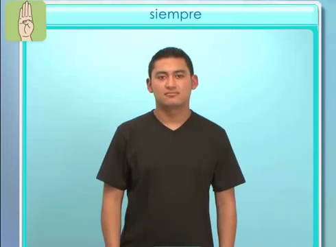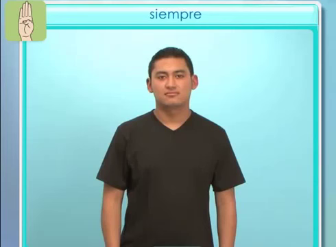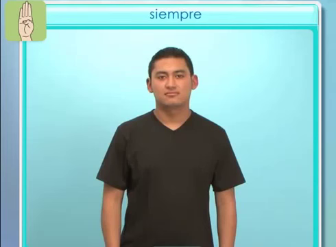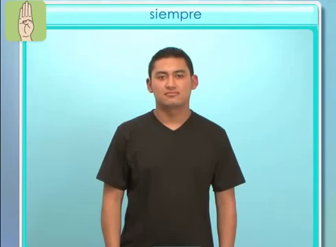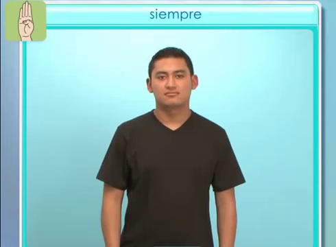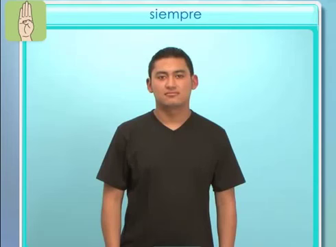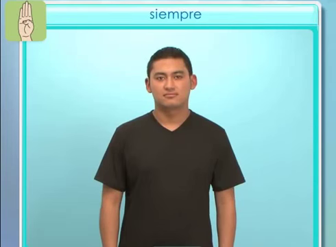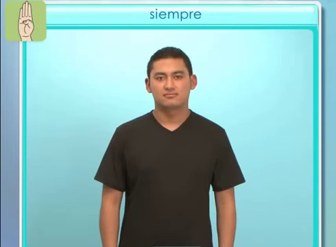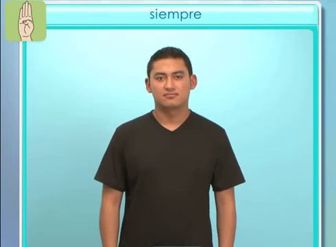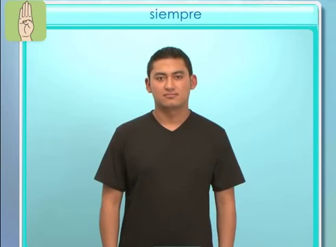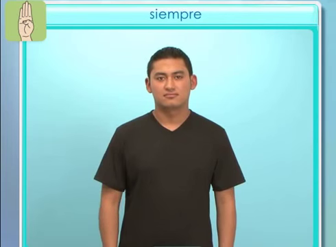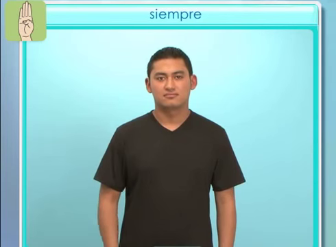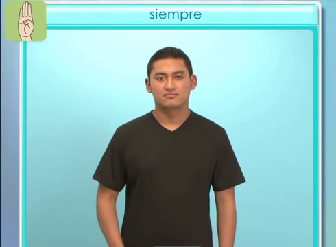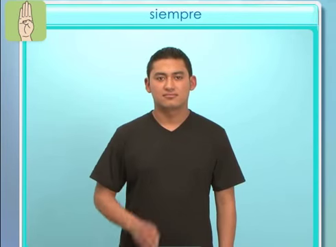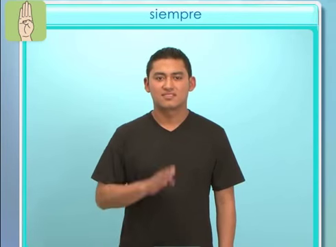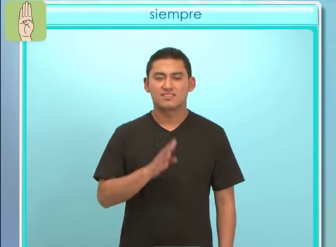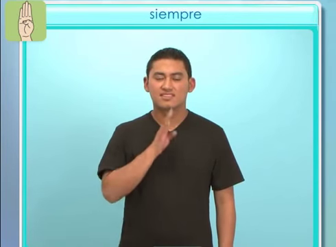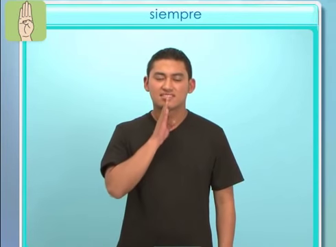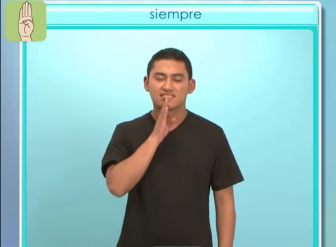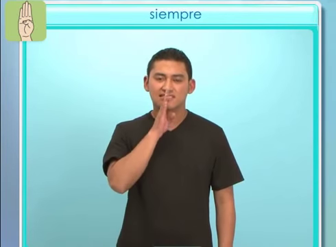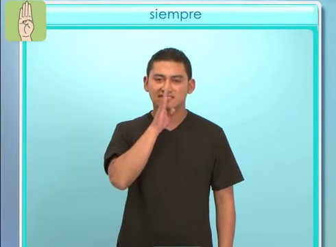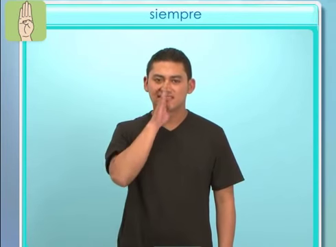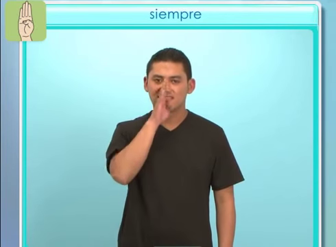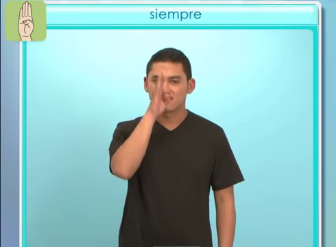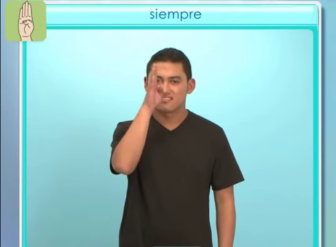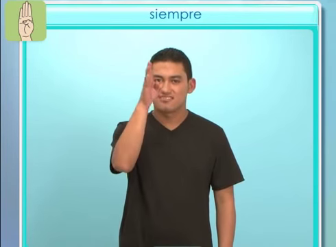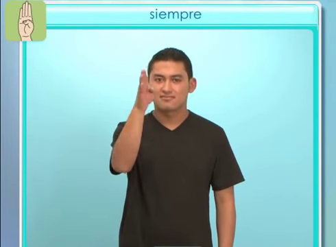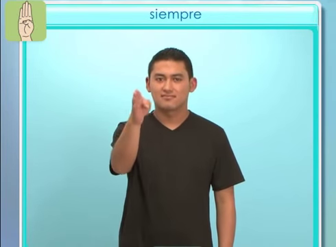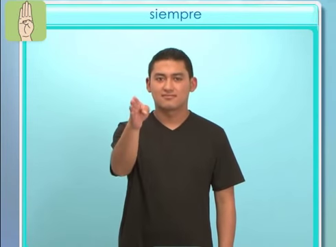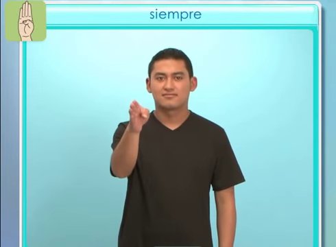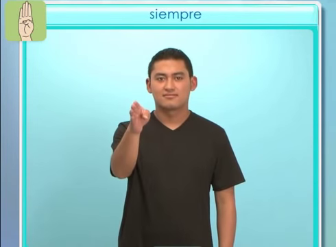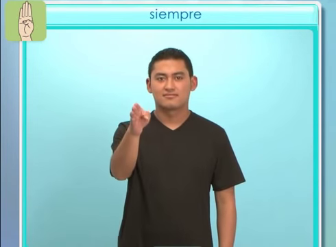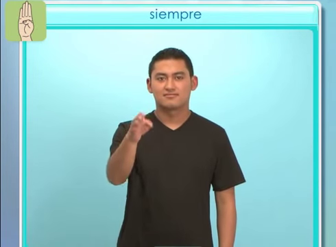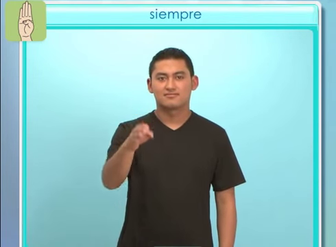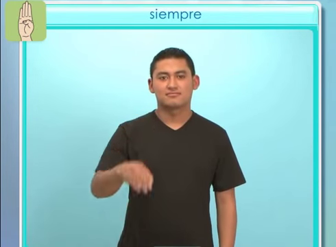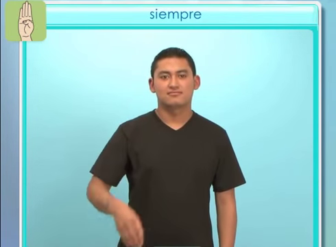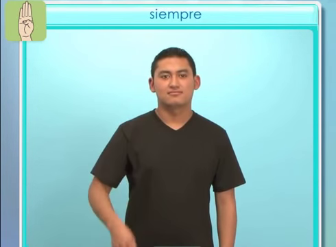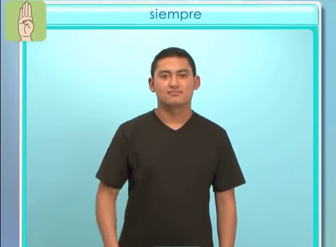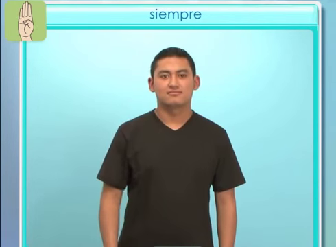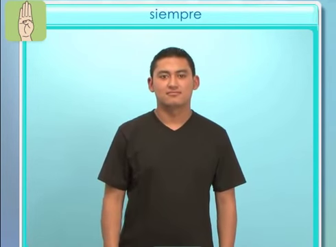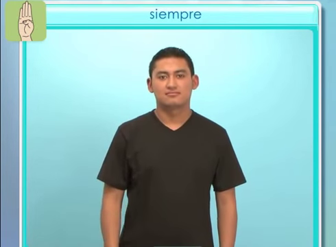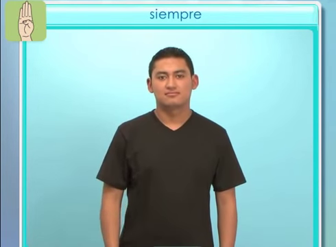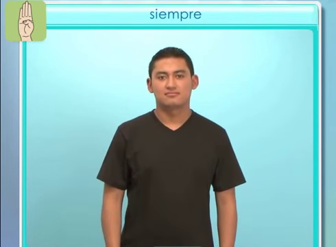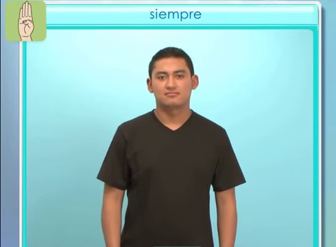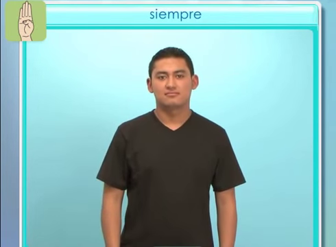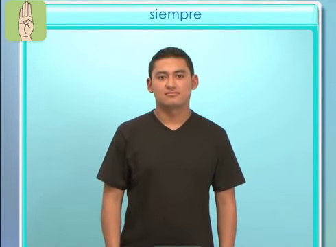SIEMPRE